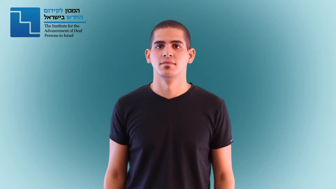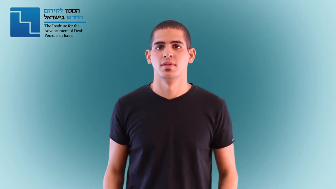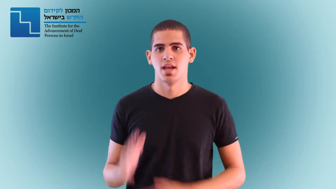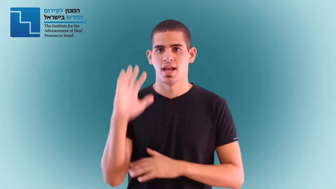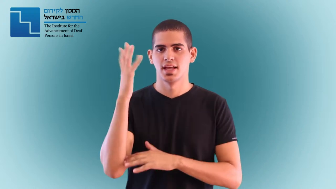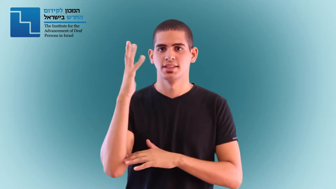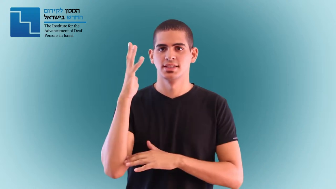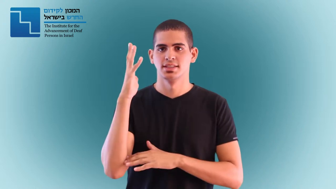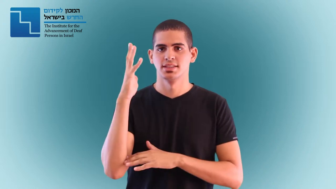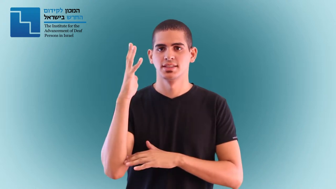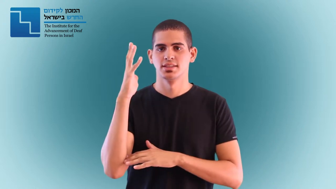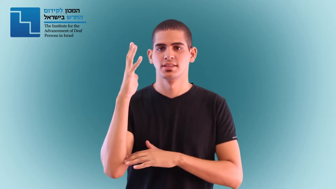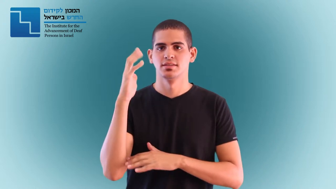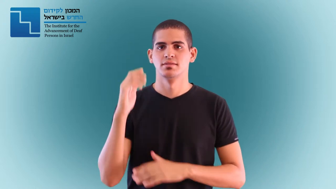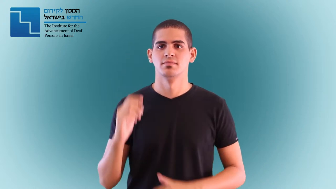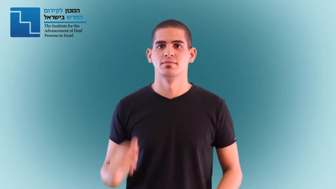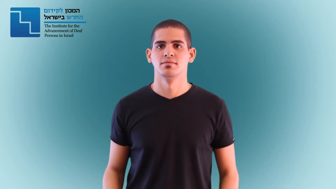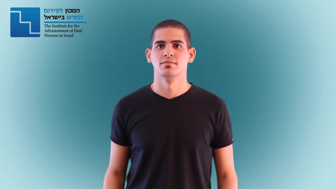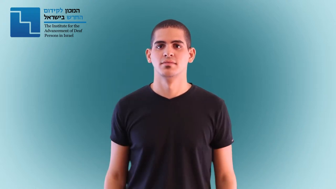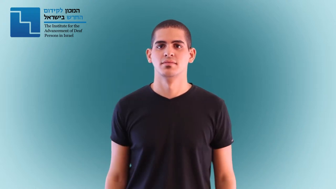עץ